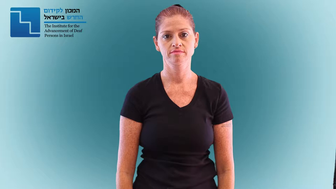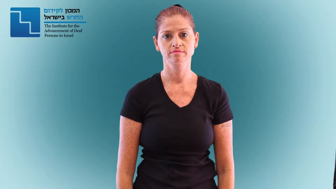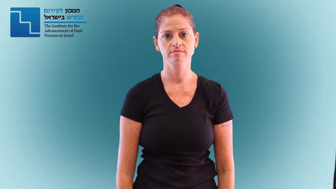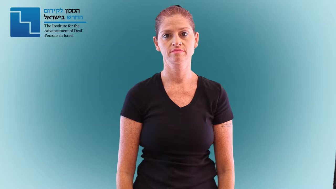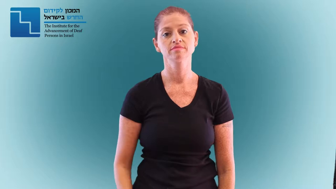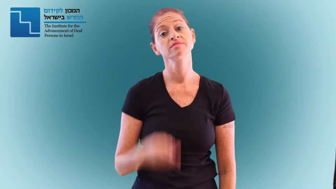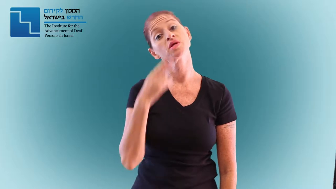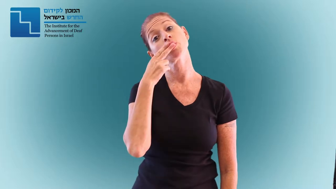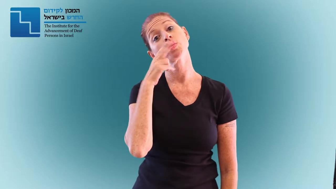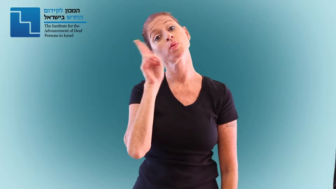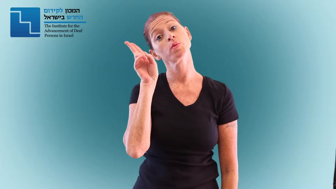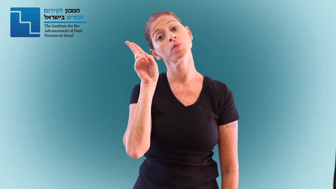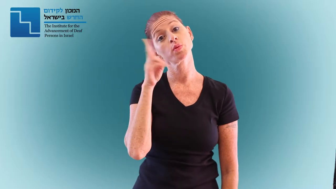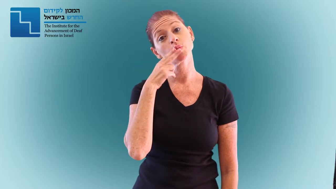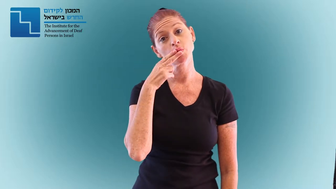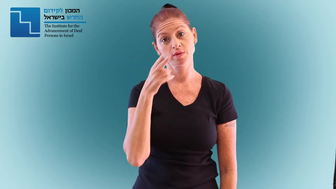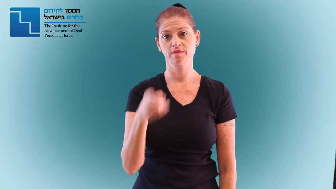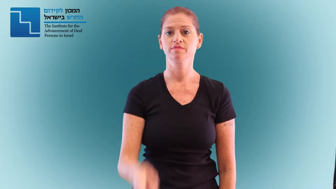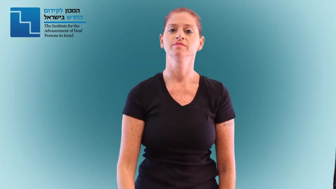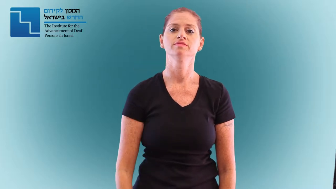עישון